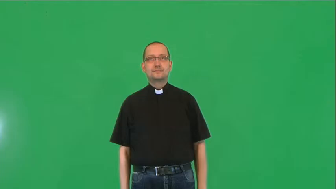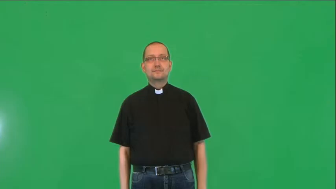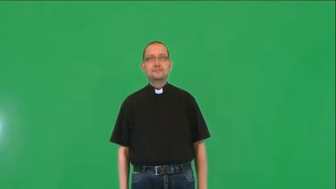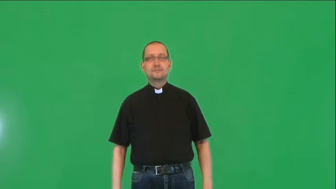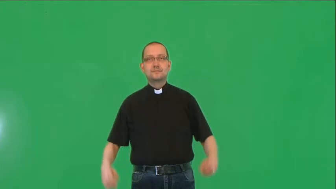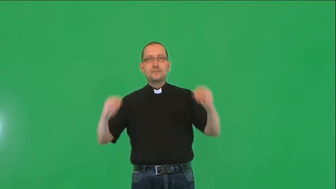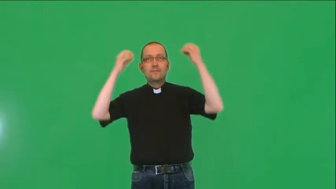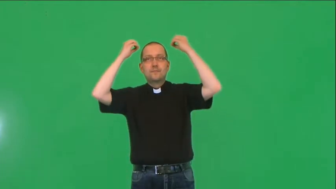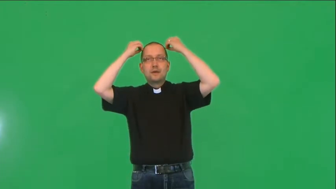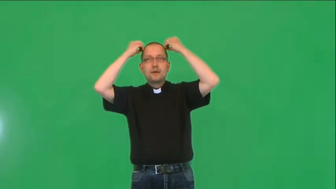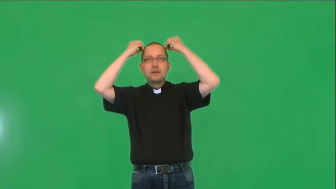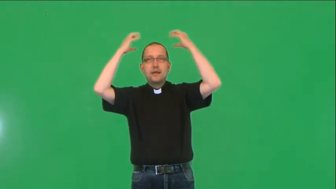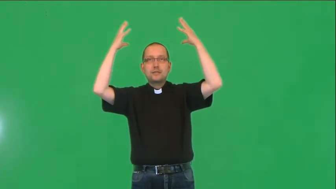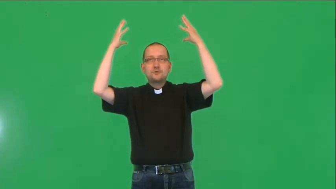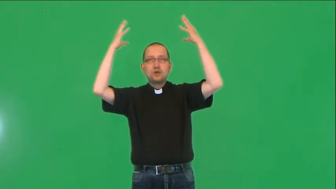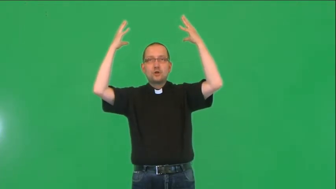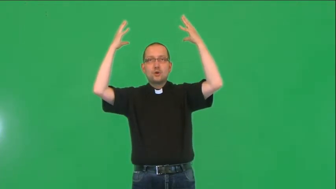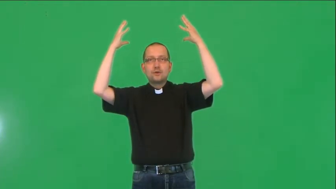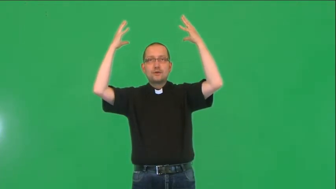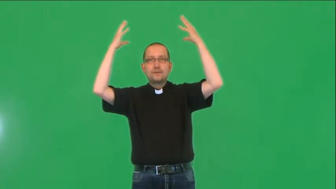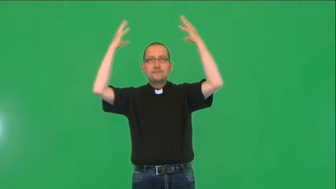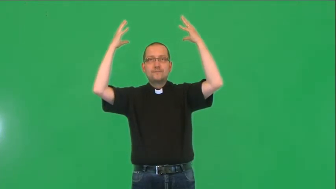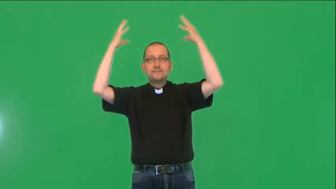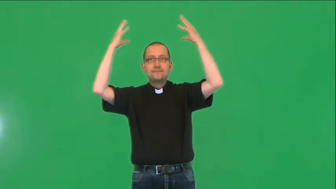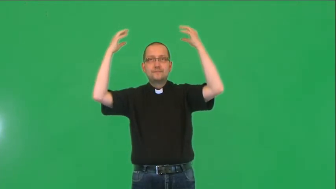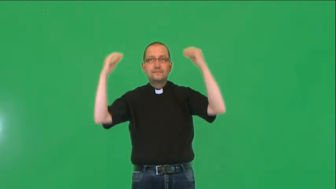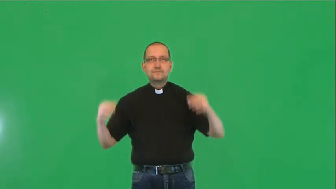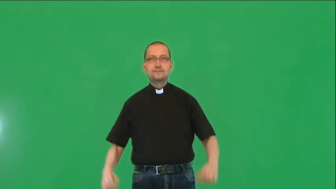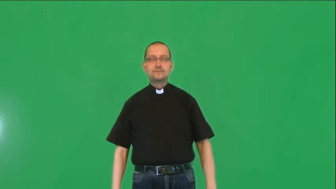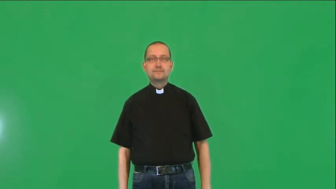nadprzyrodzony